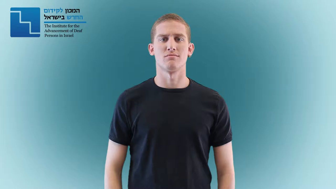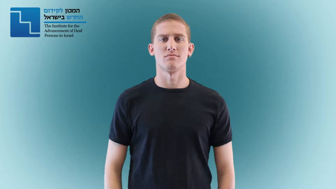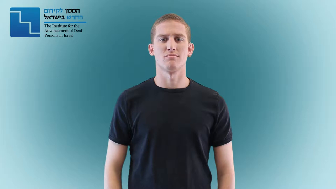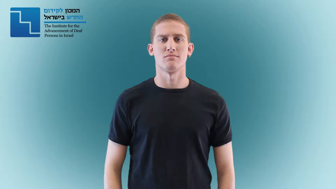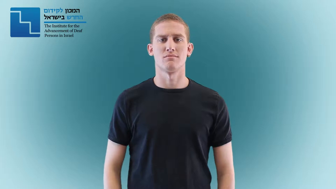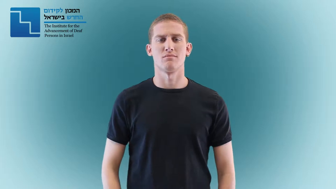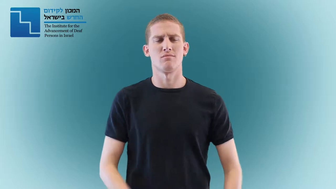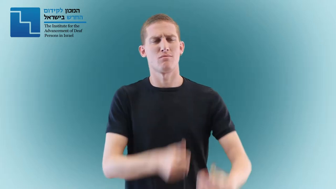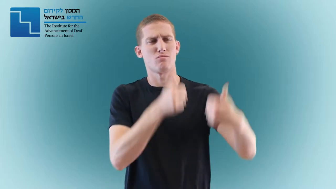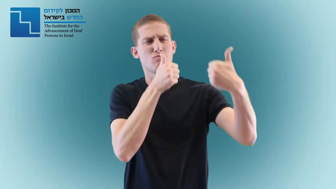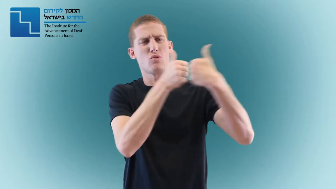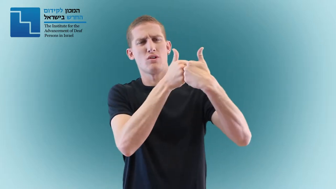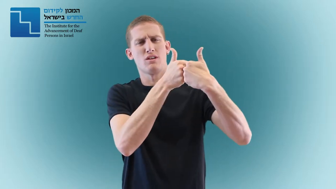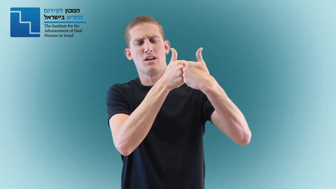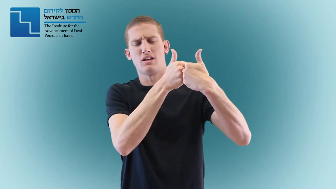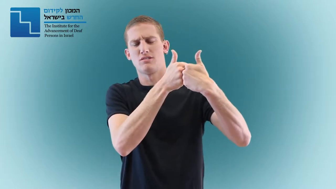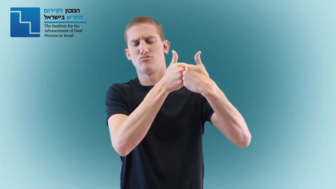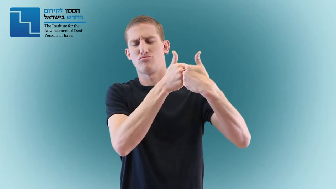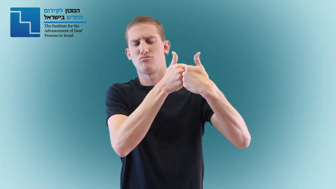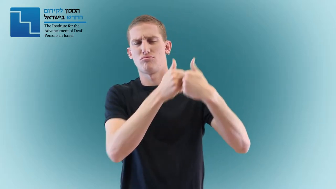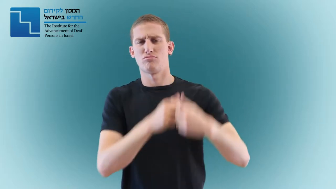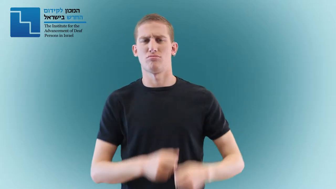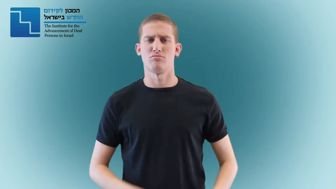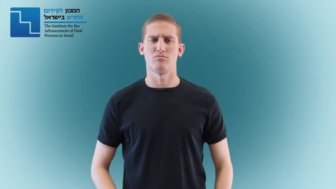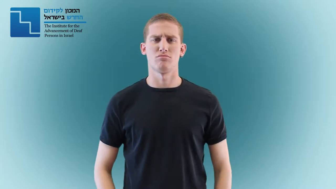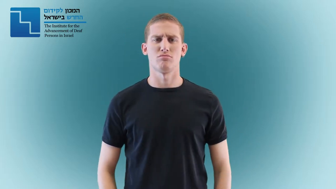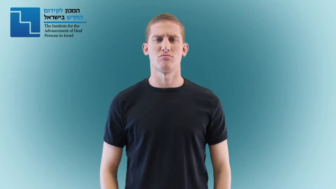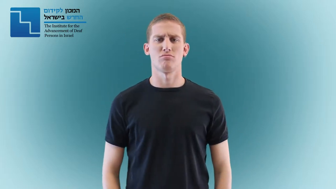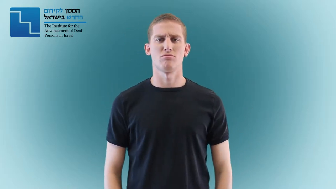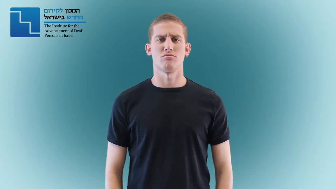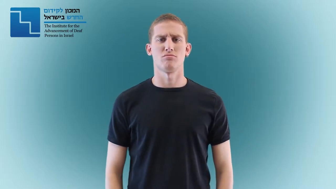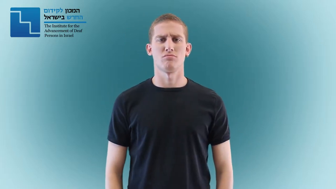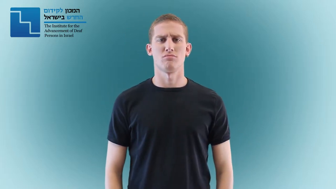ברוגז